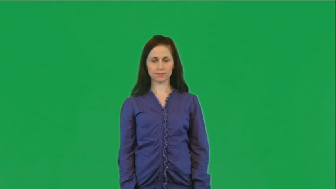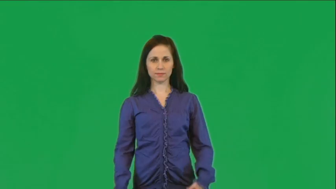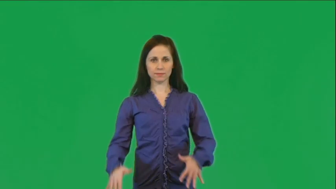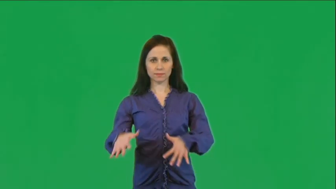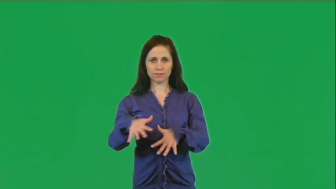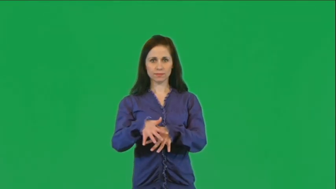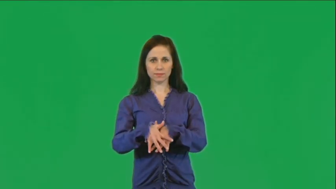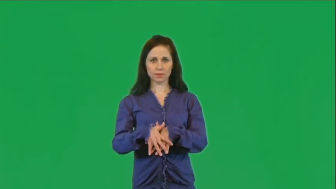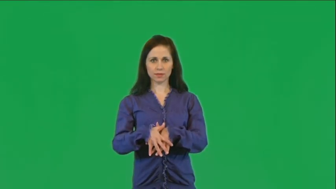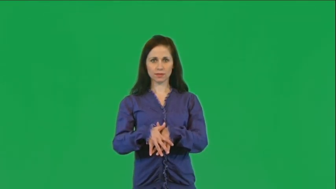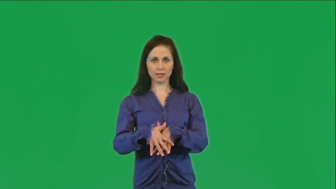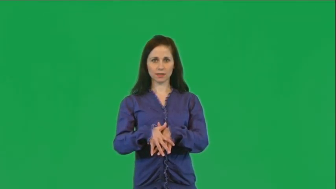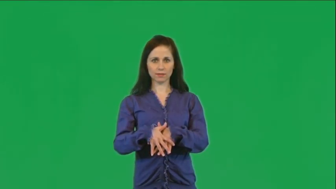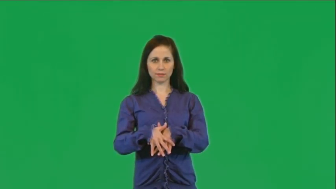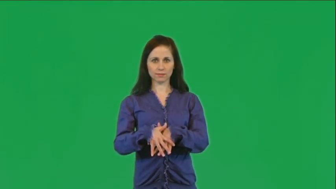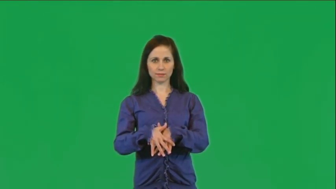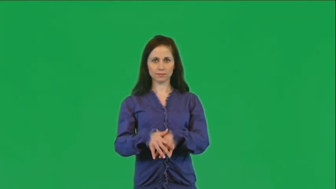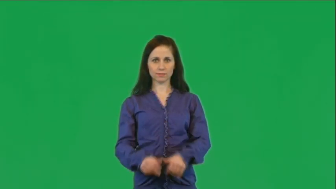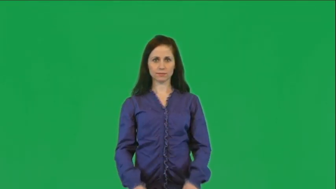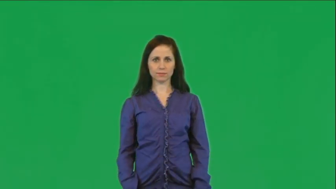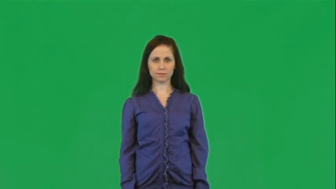krata